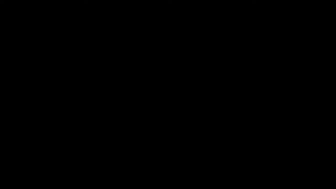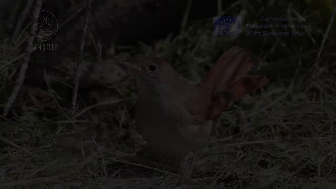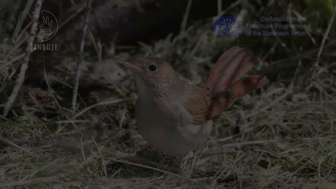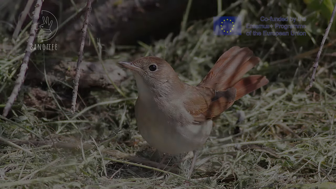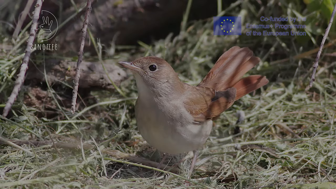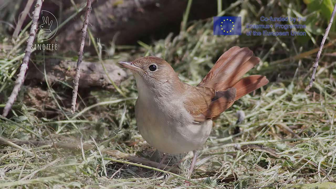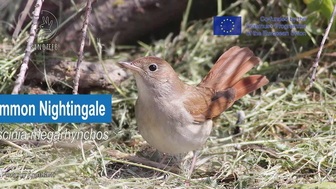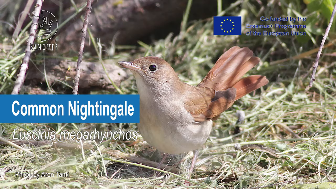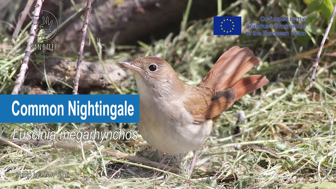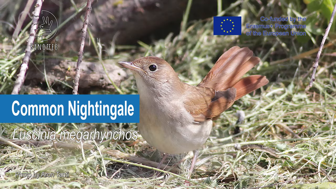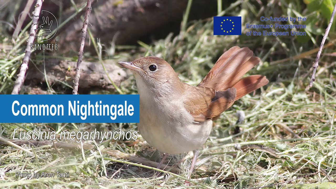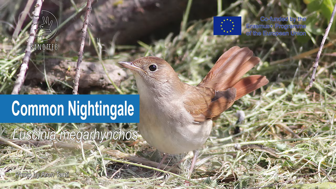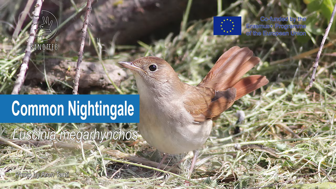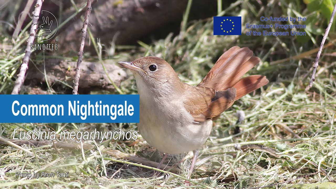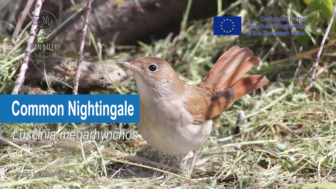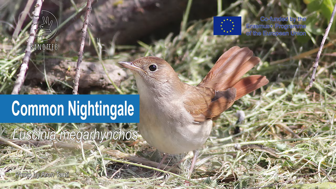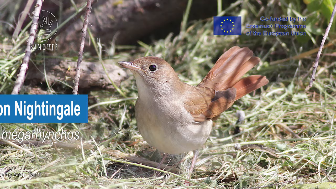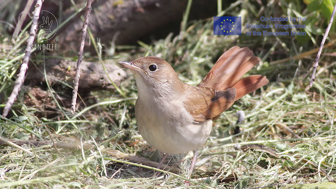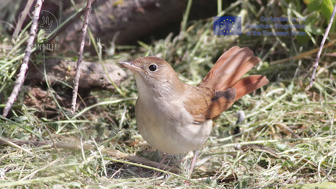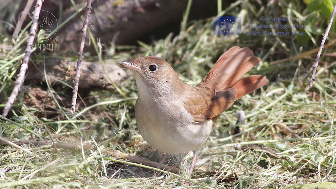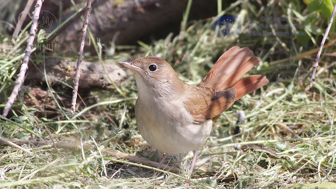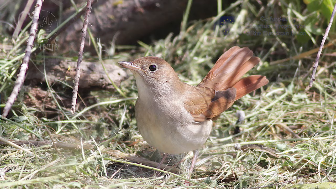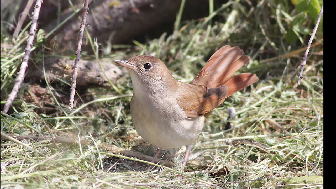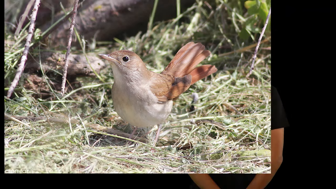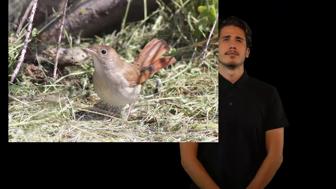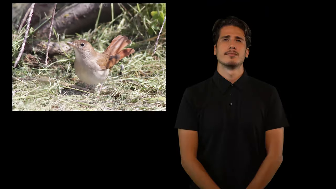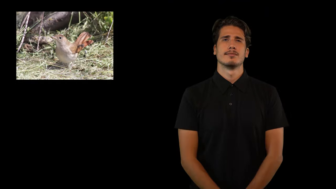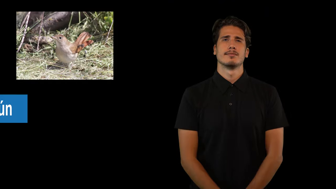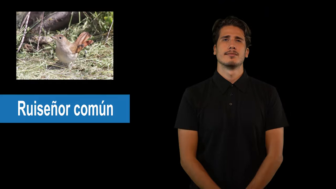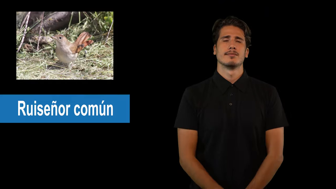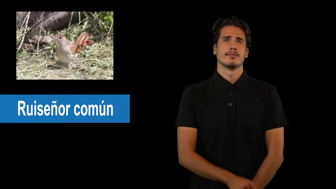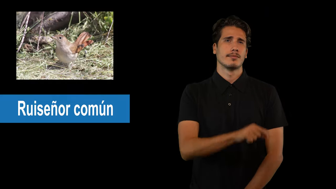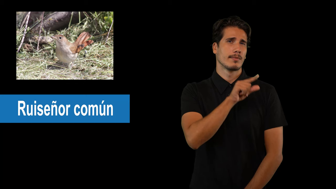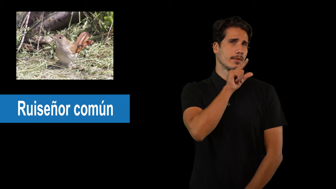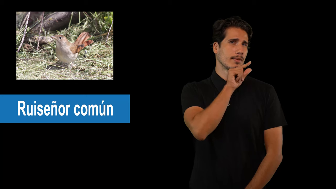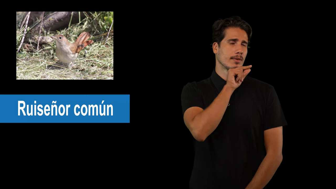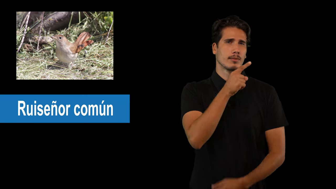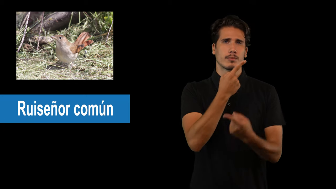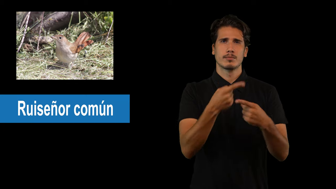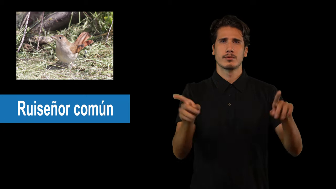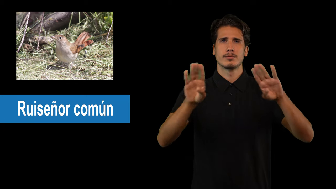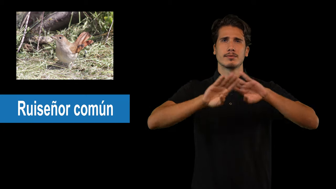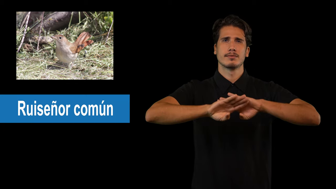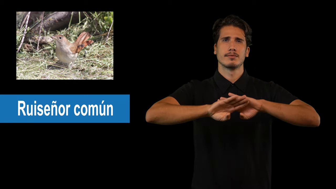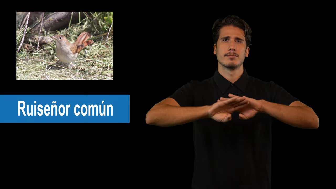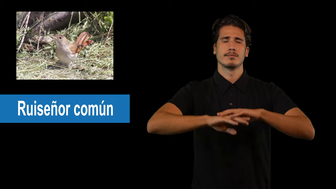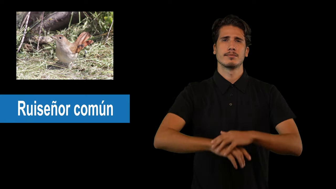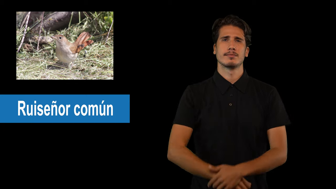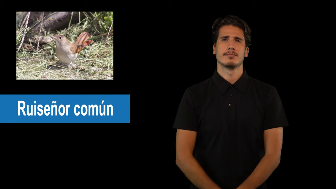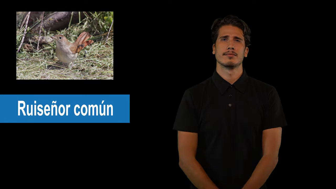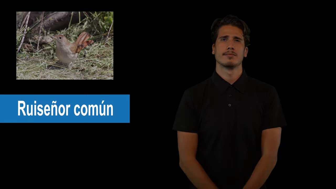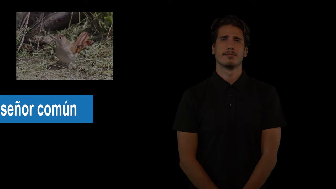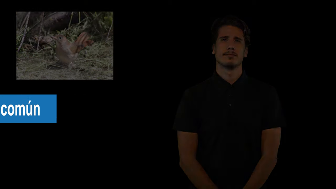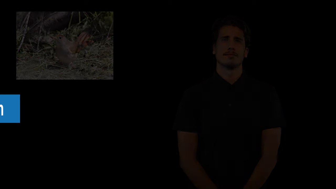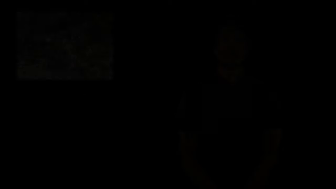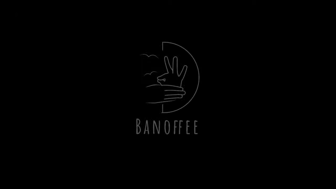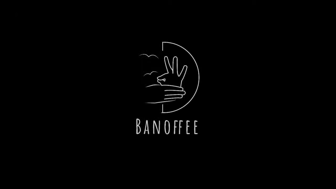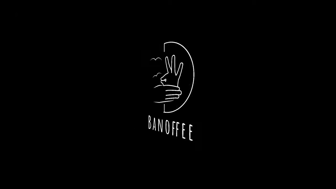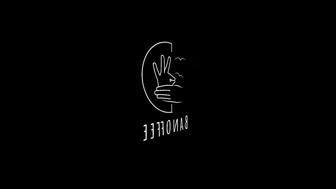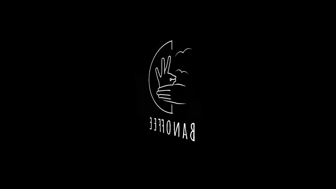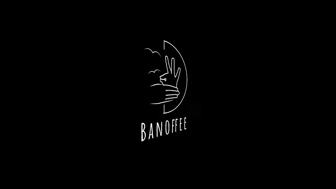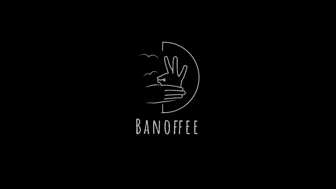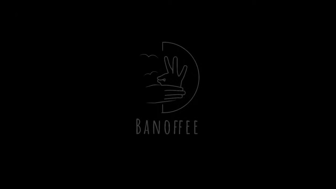Ruiseñor común